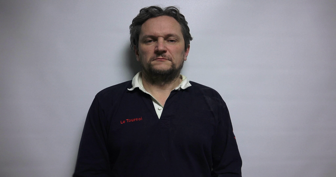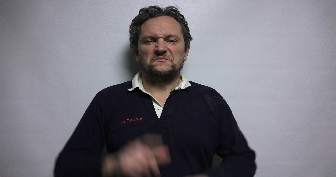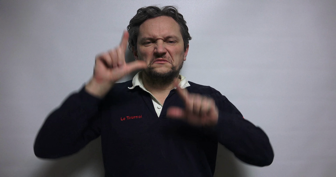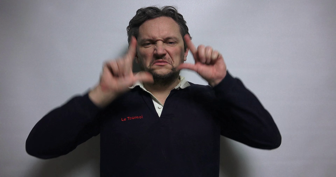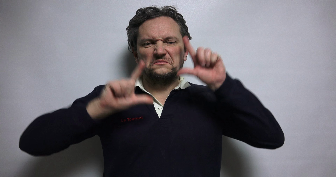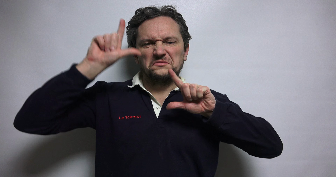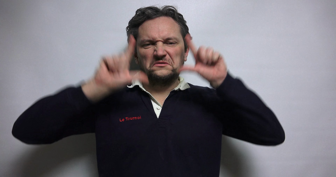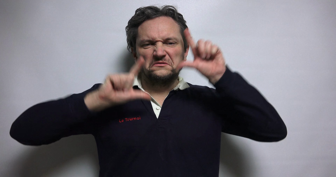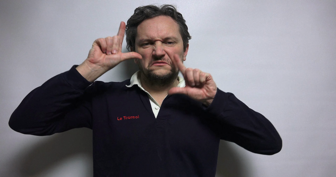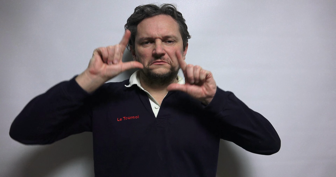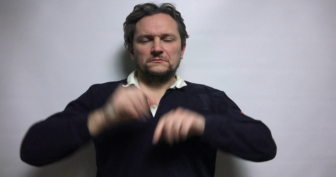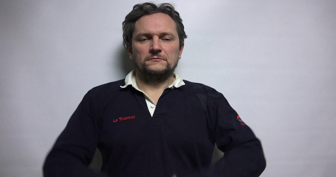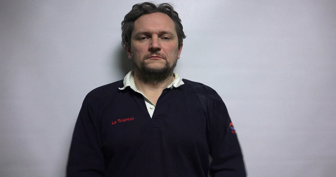Grimacer